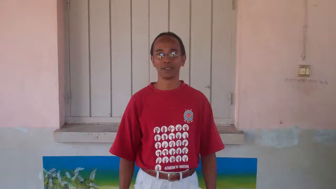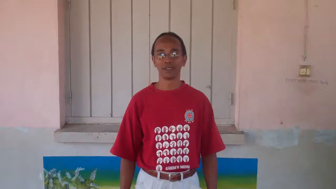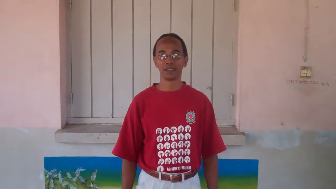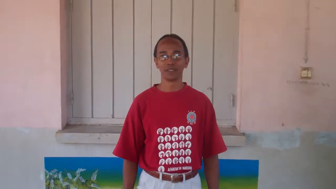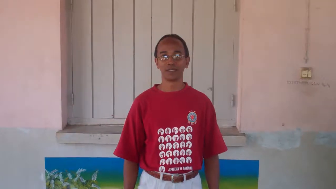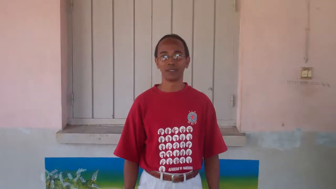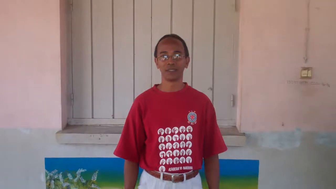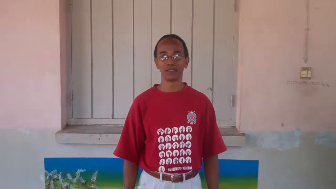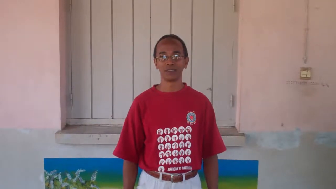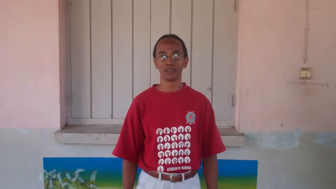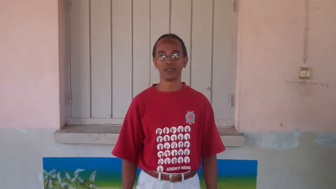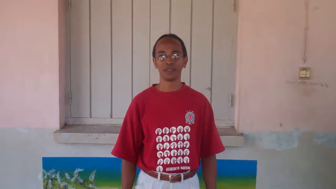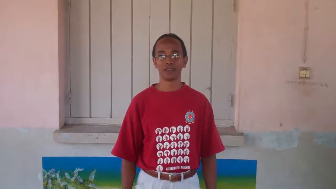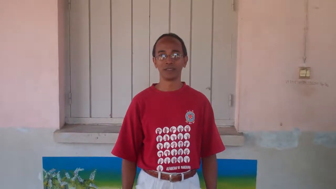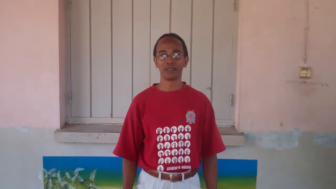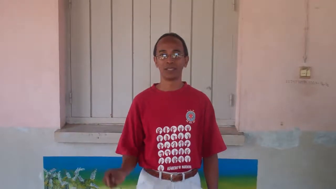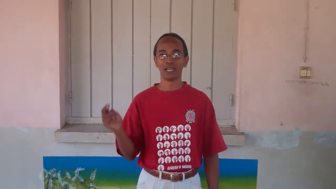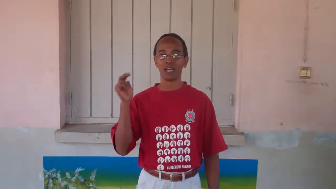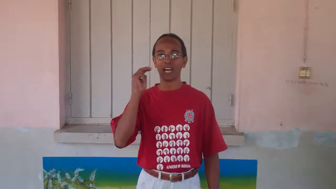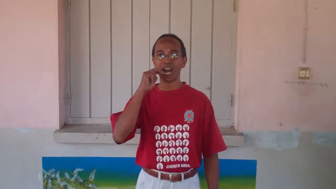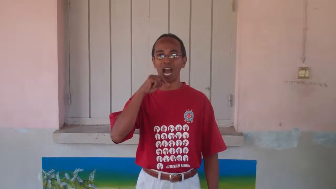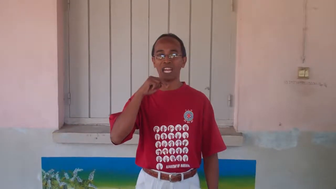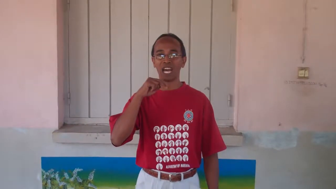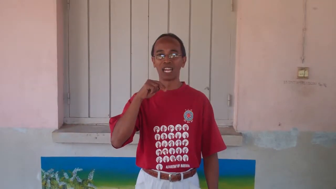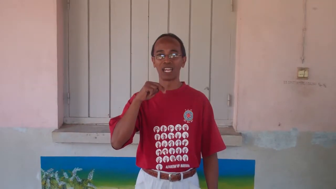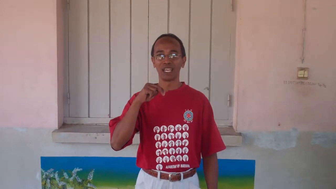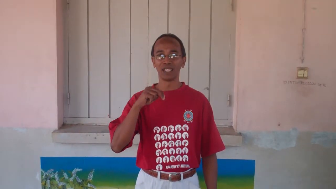anarana